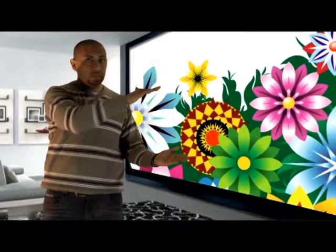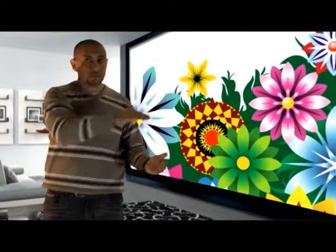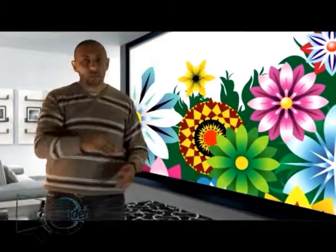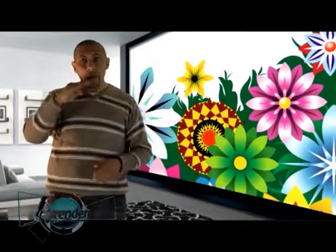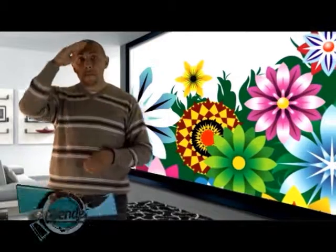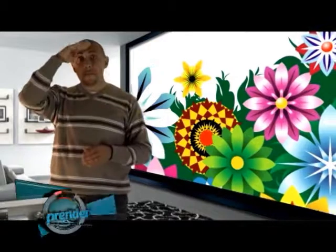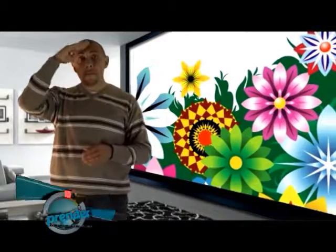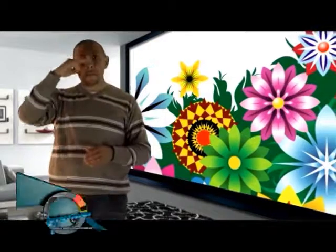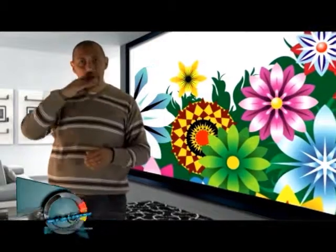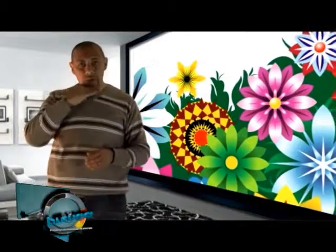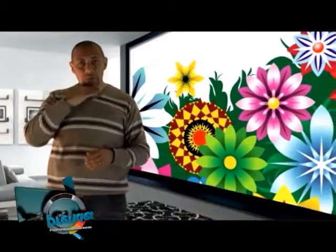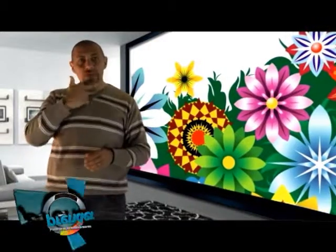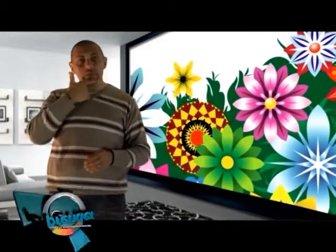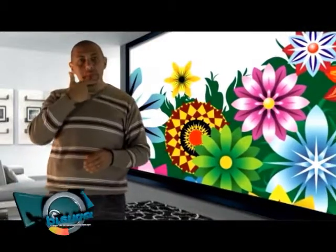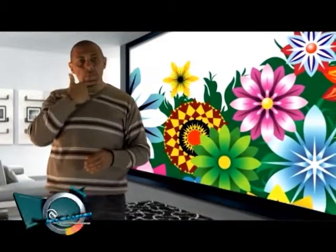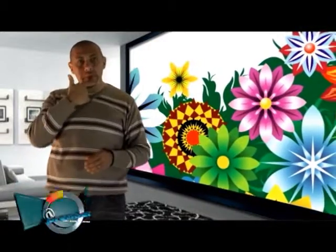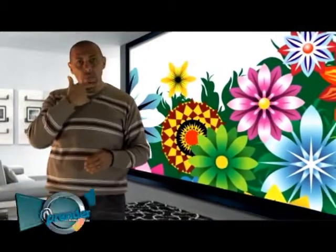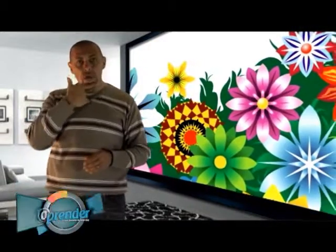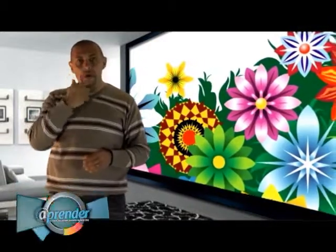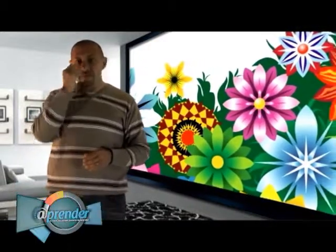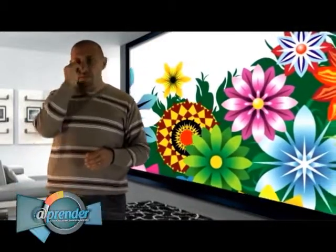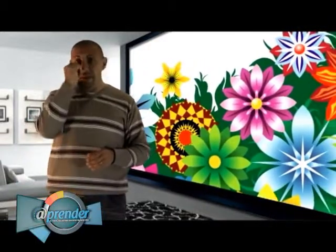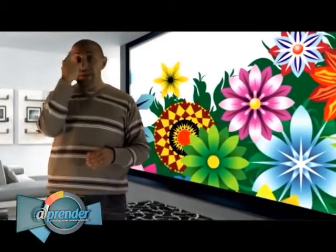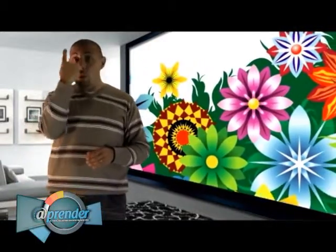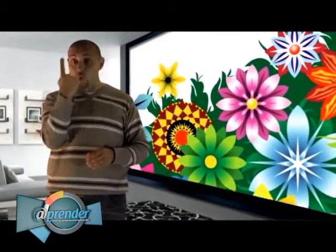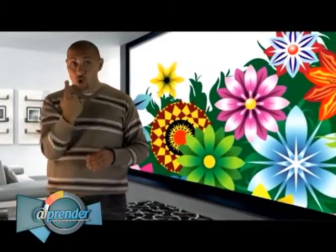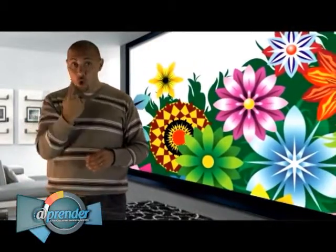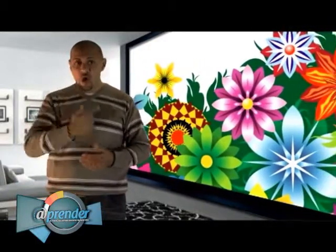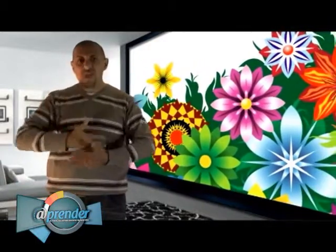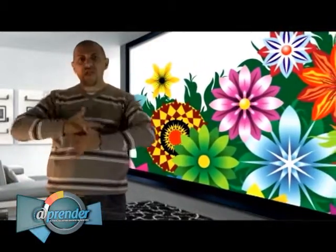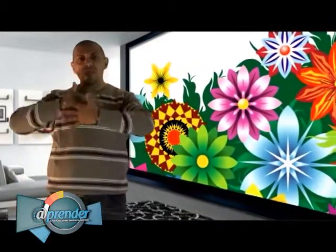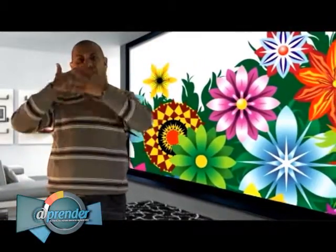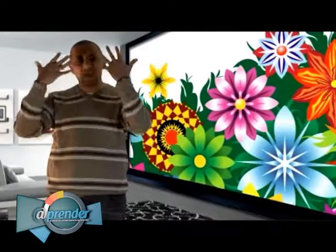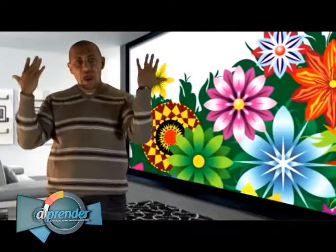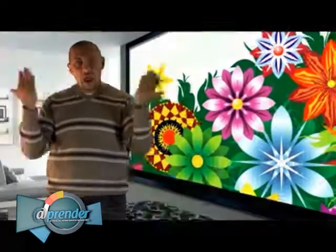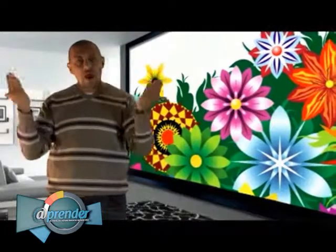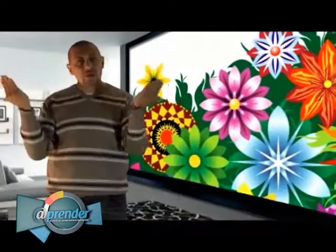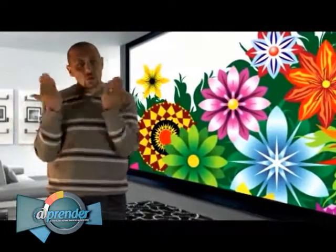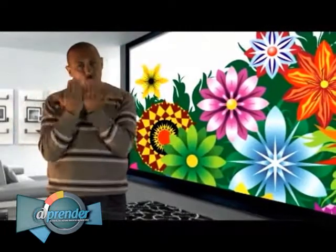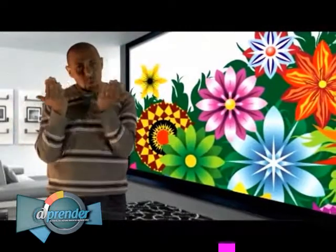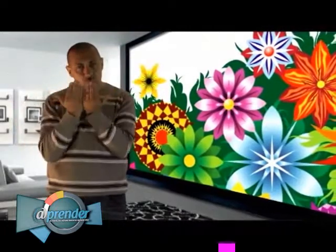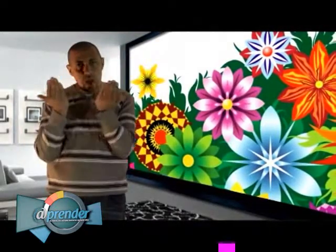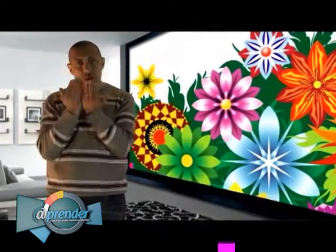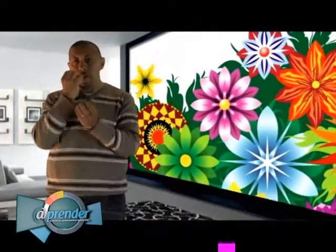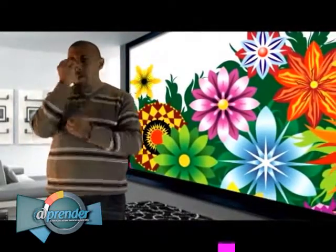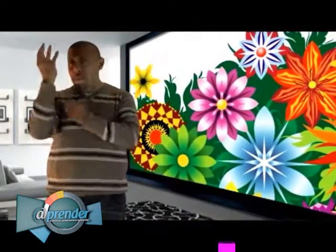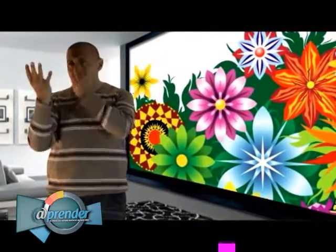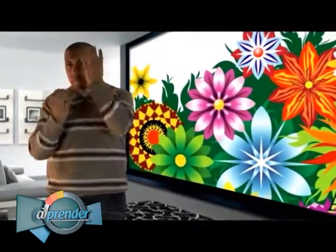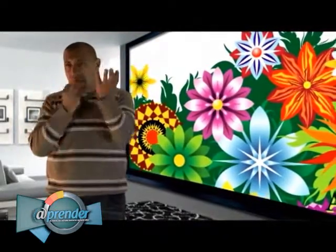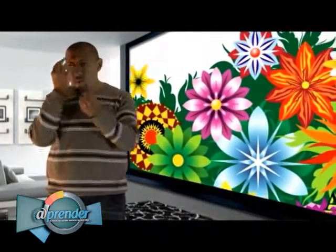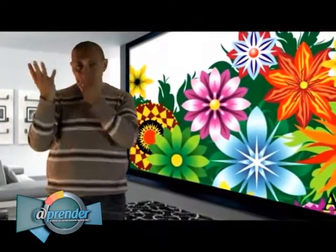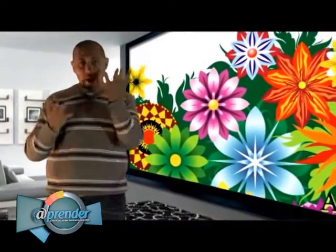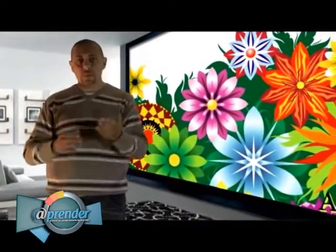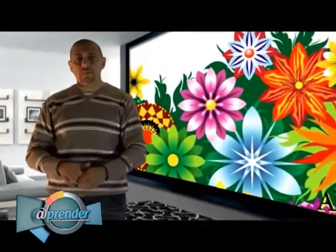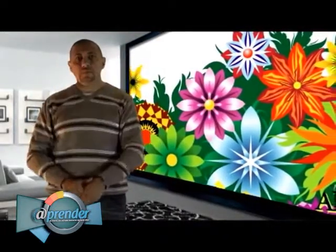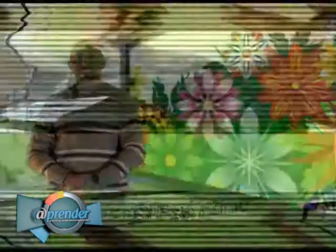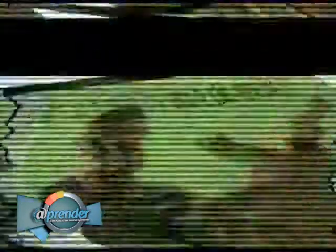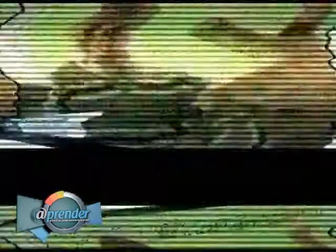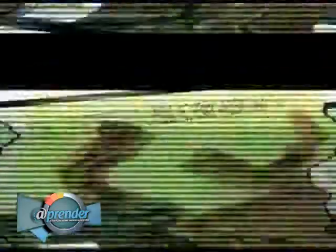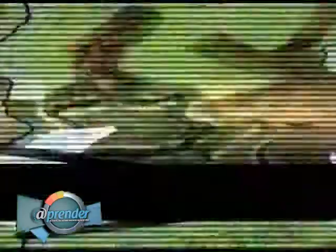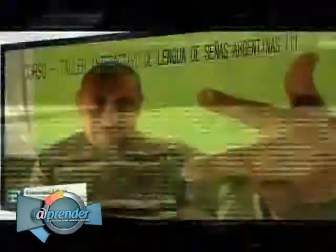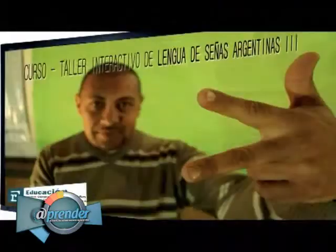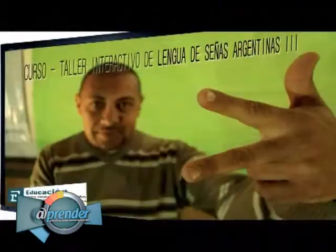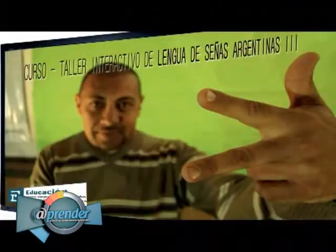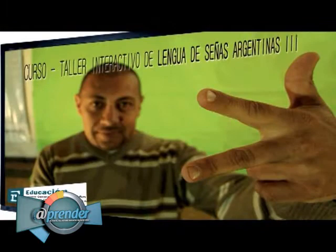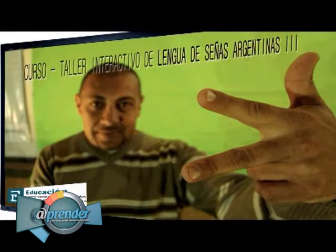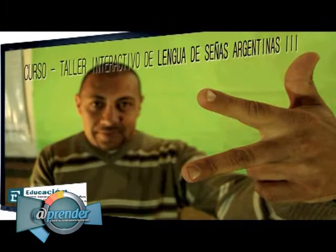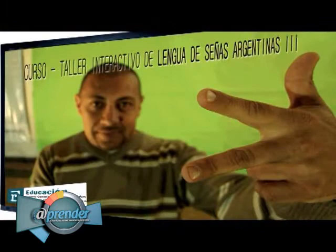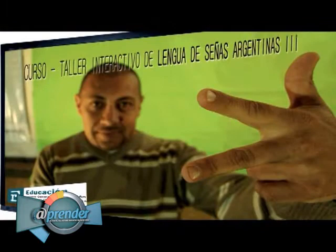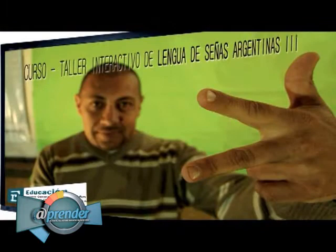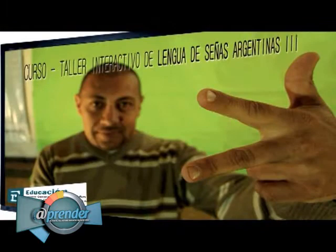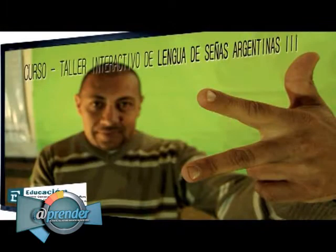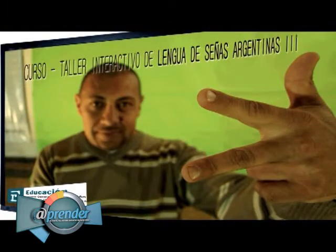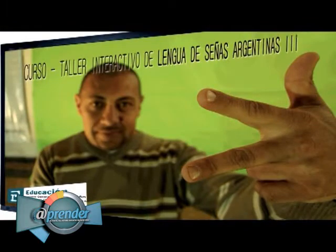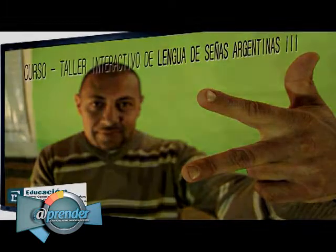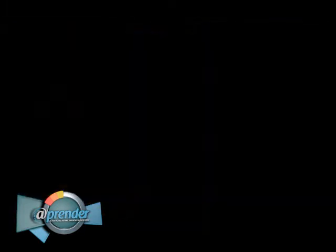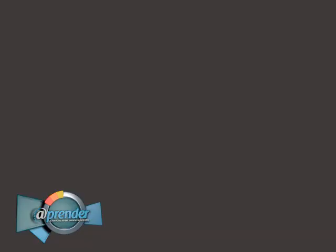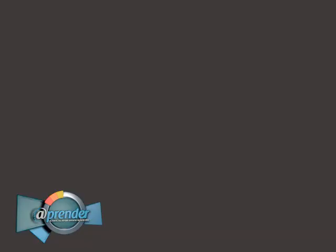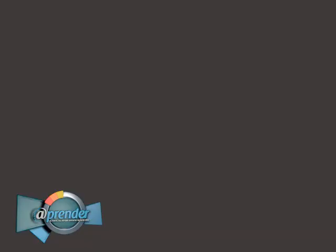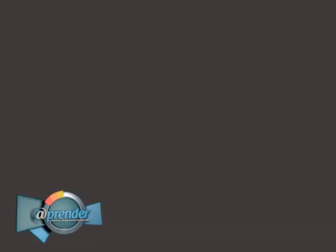21 de Septiembre